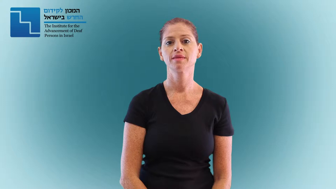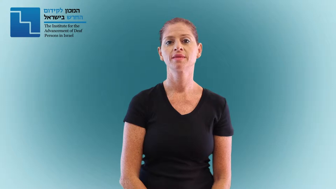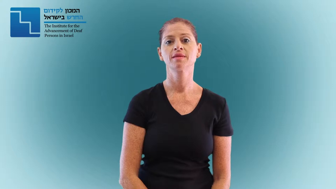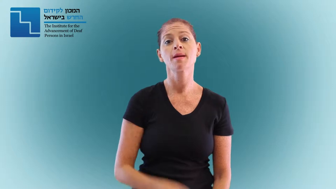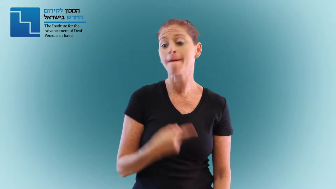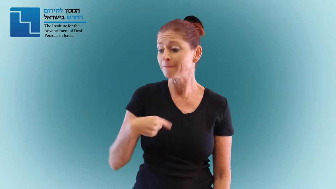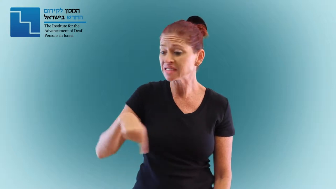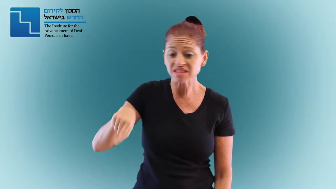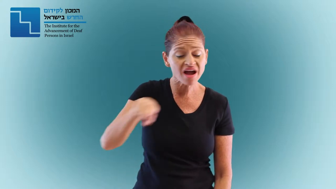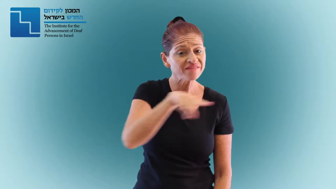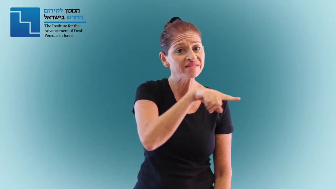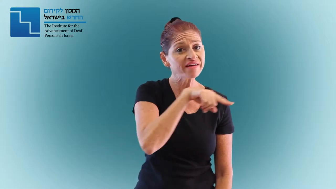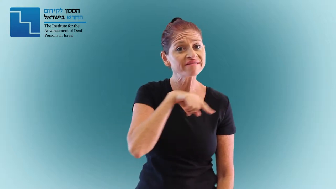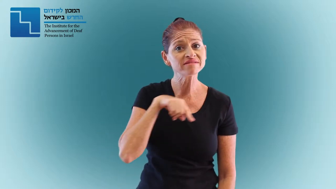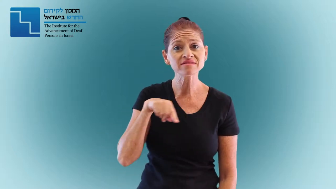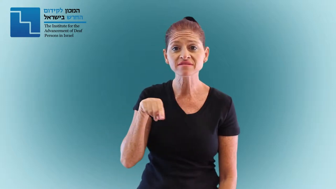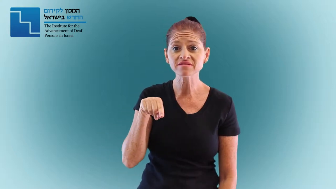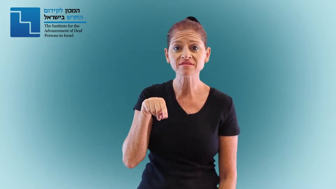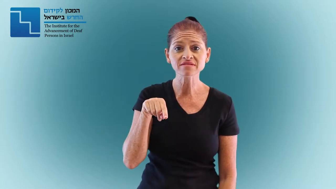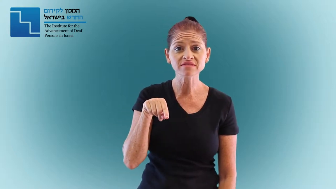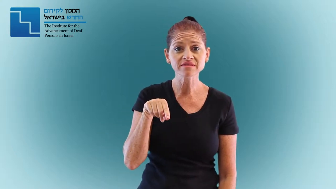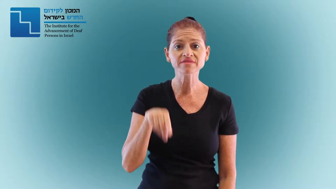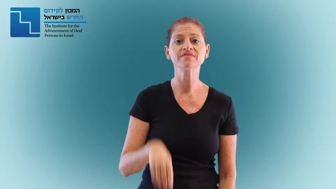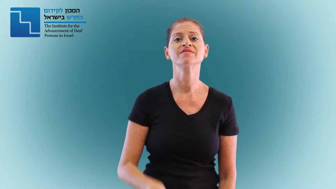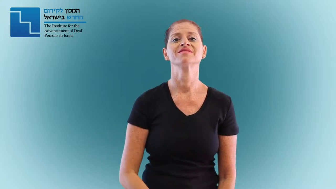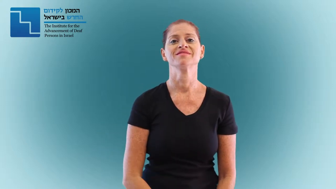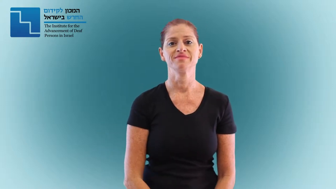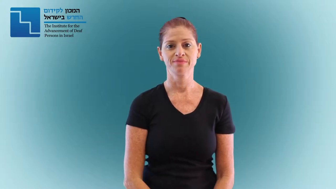מסביב